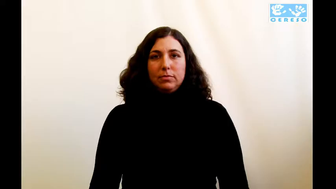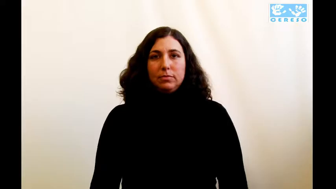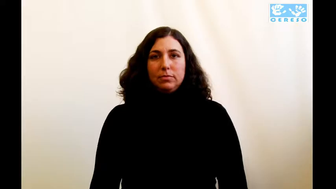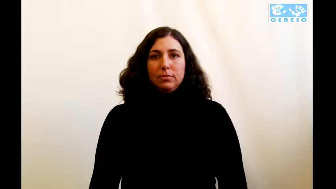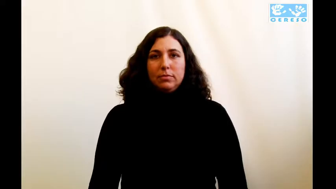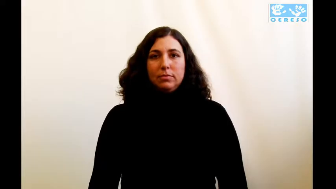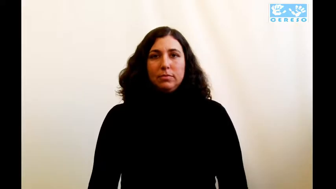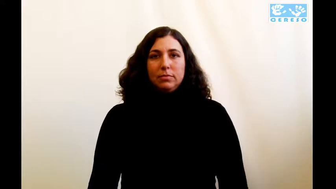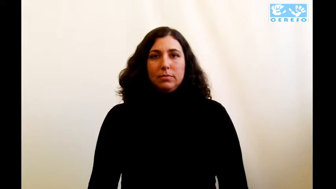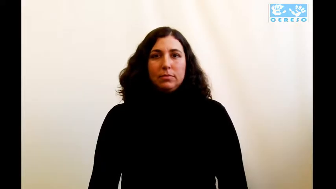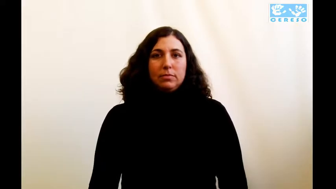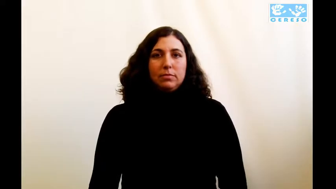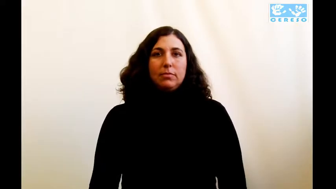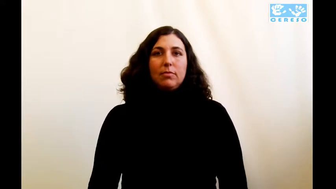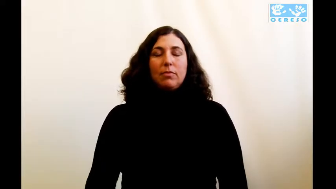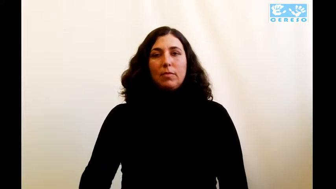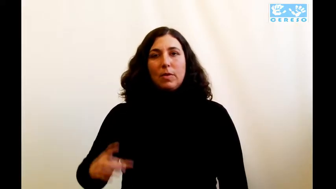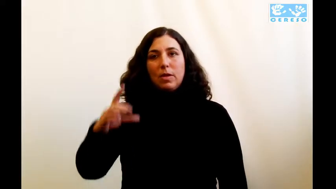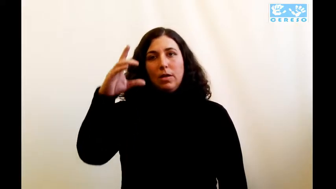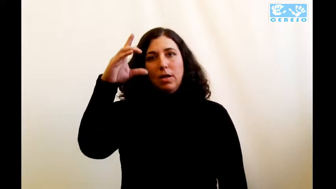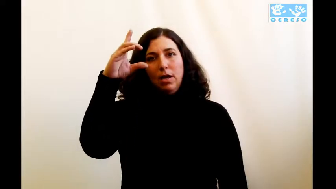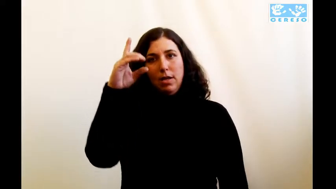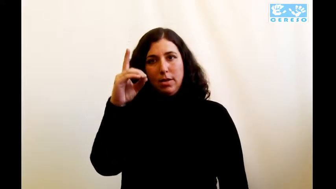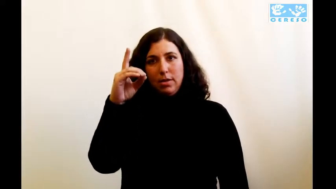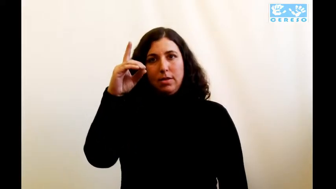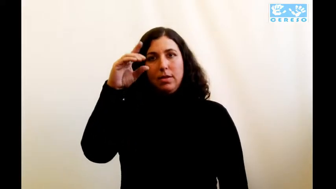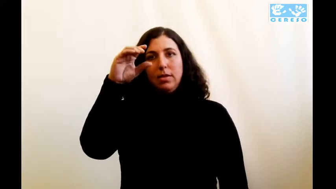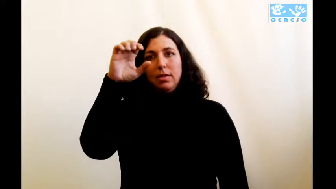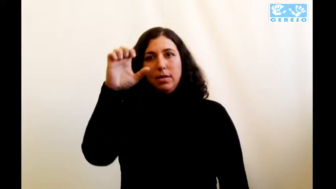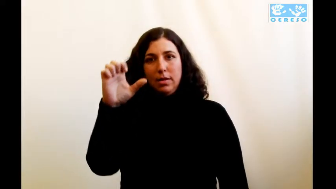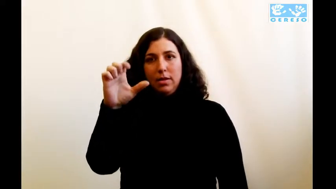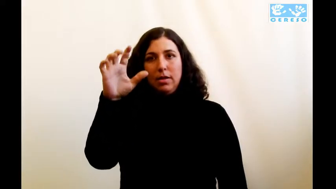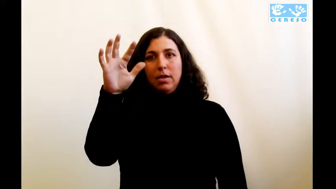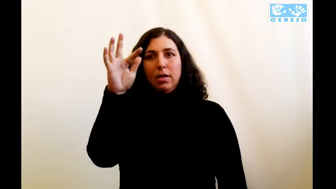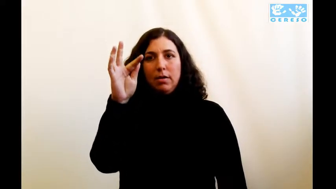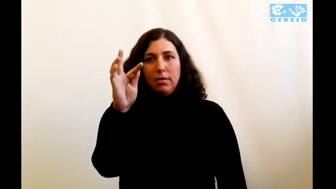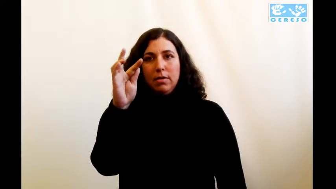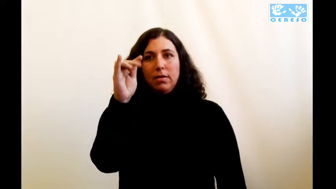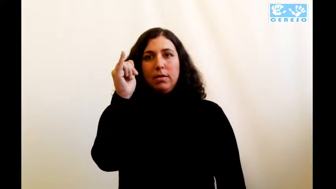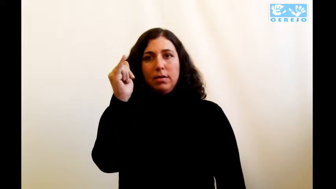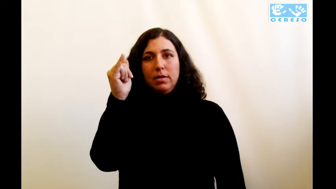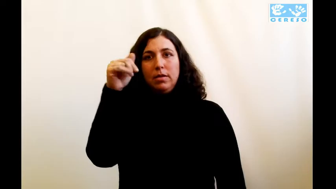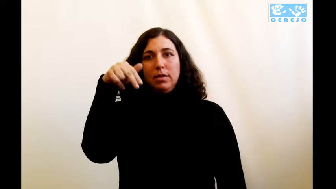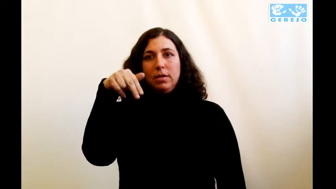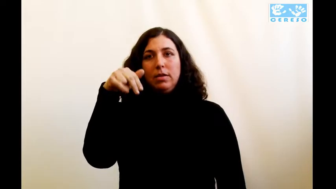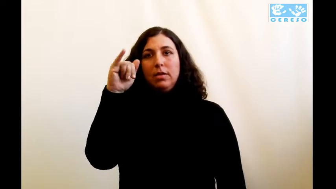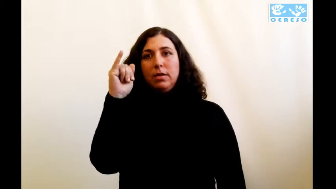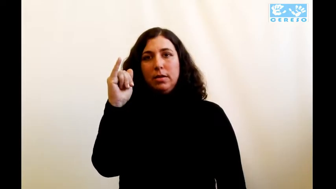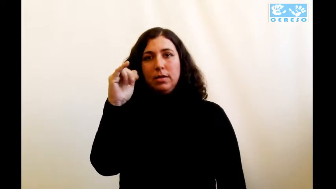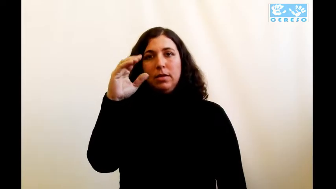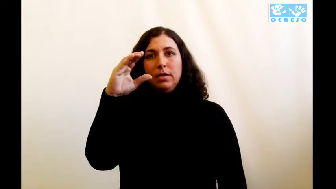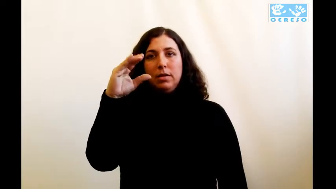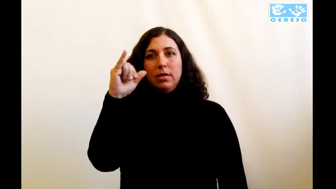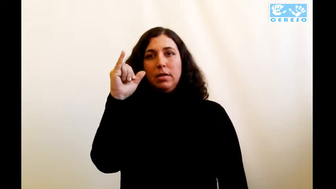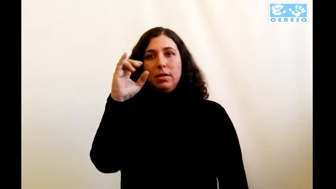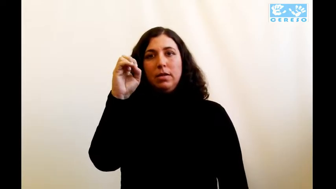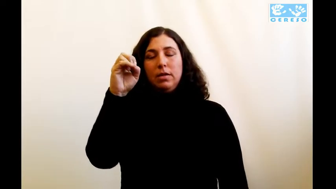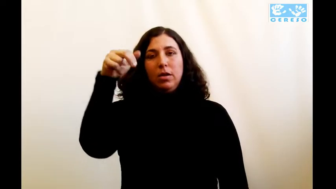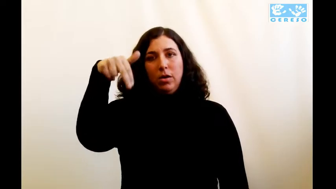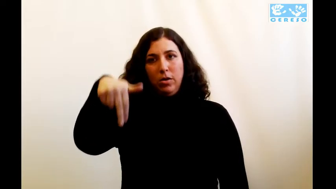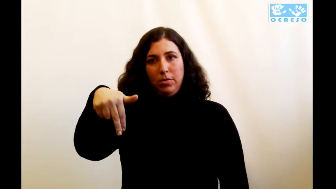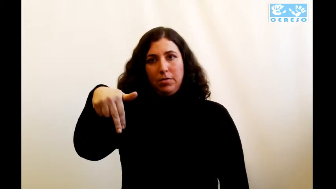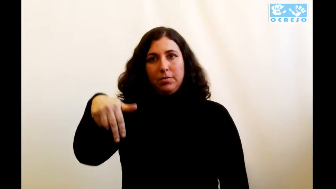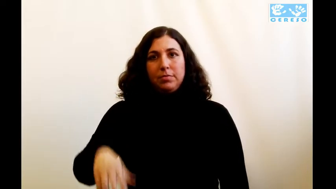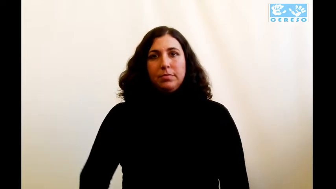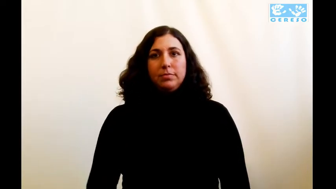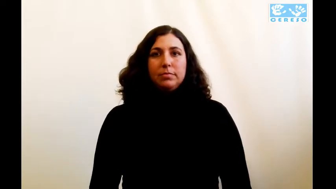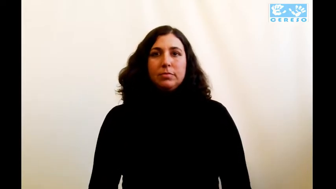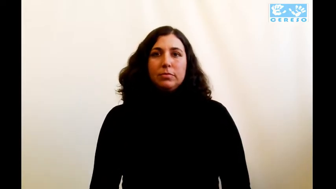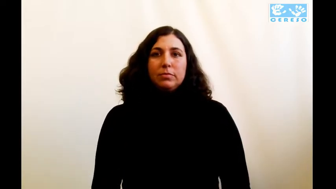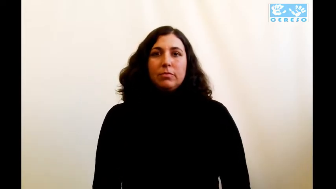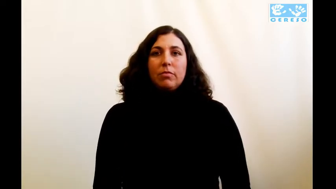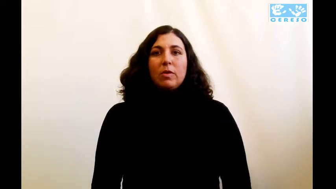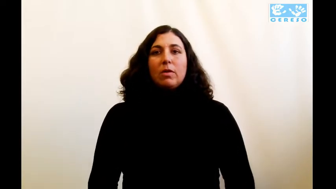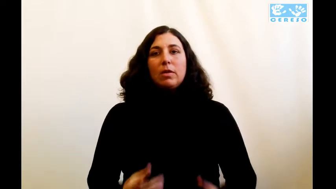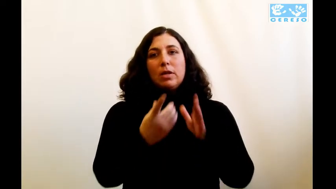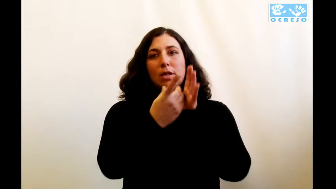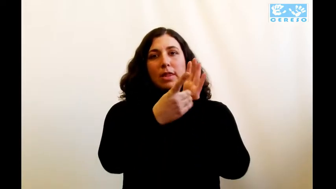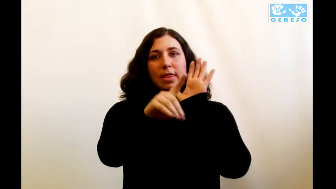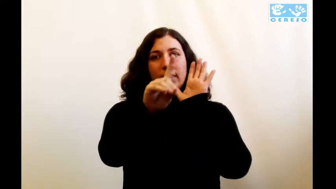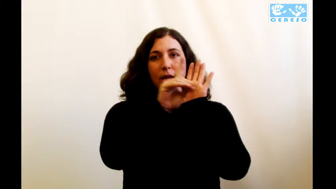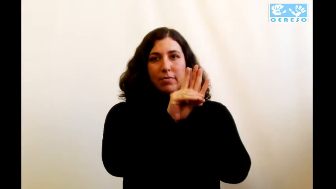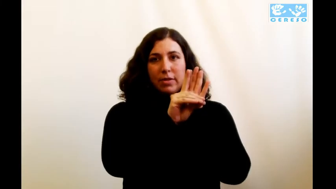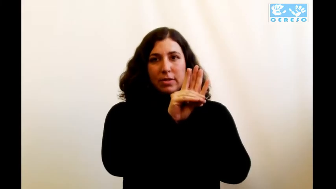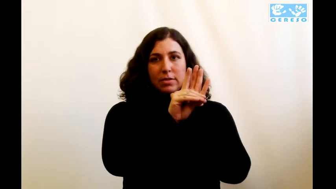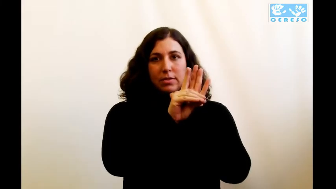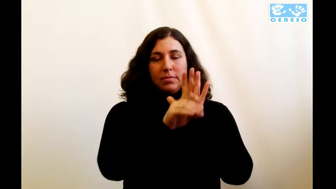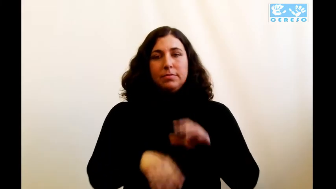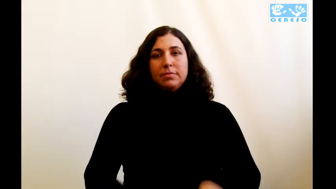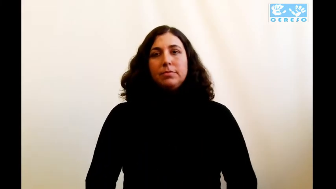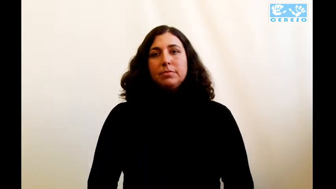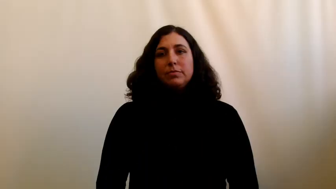Definicón